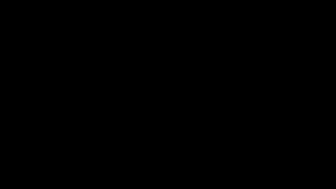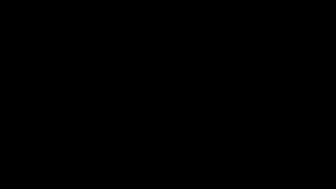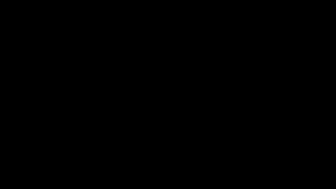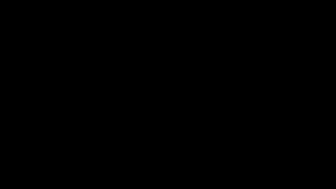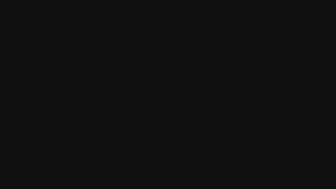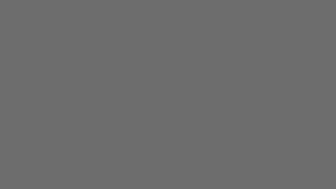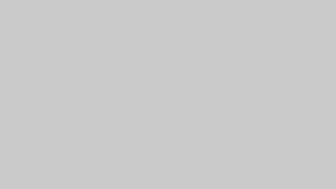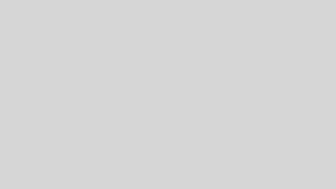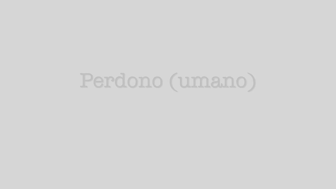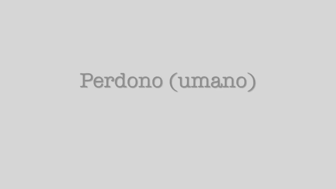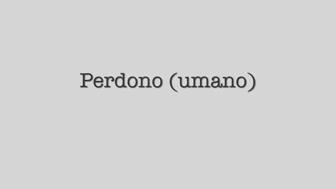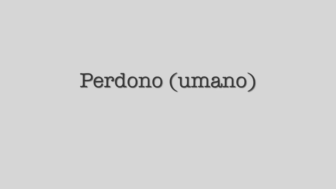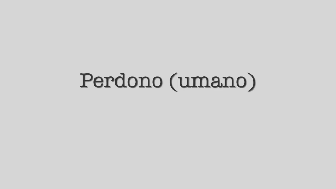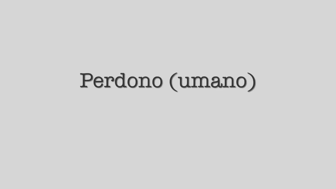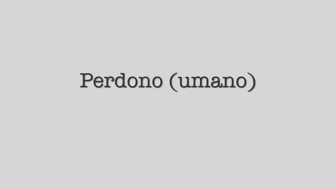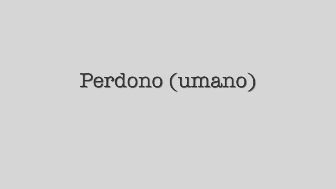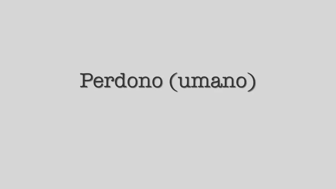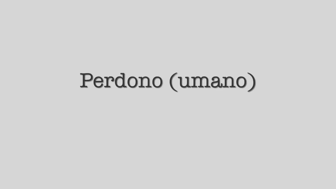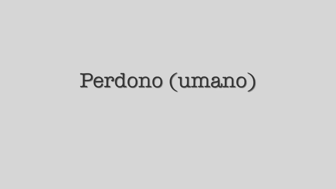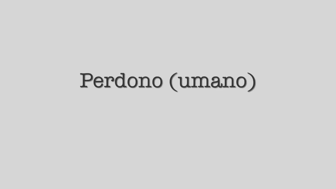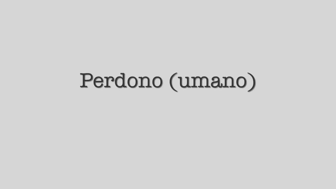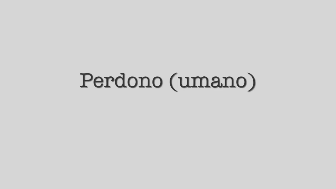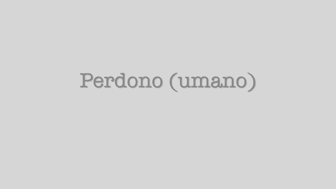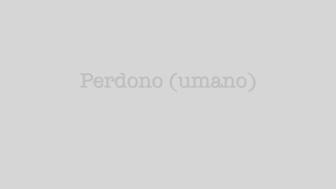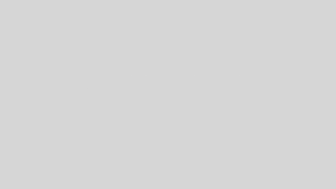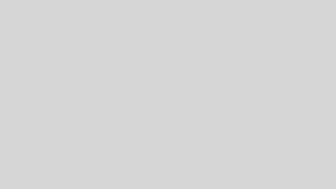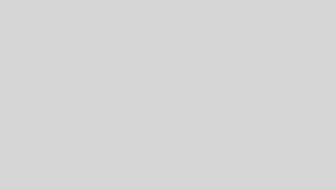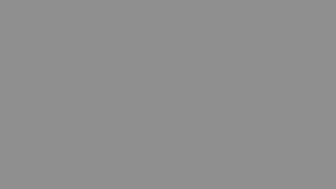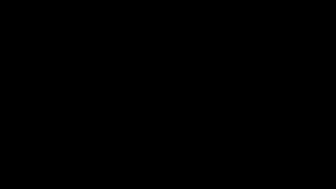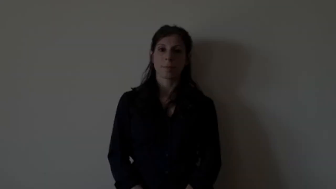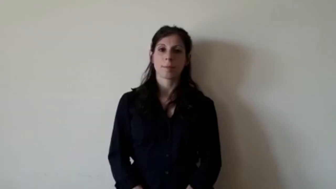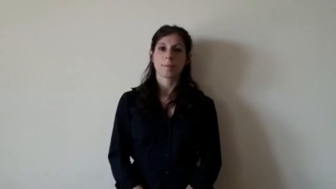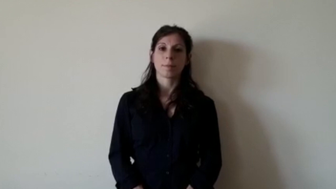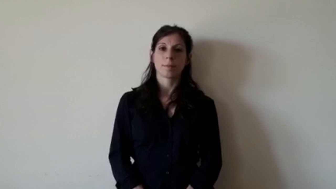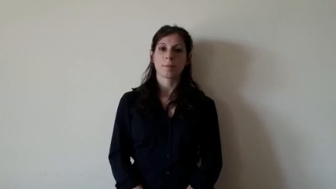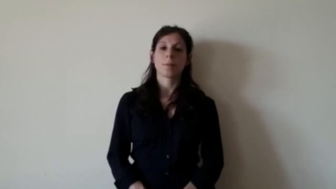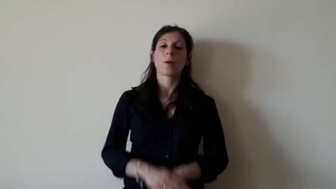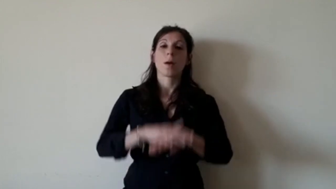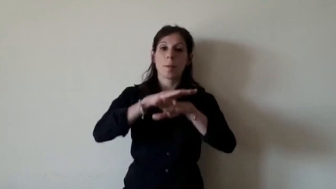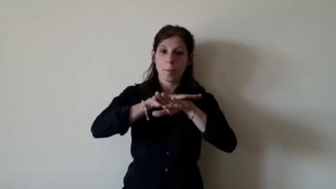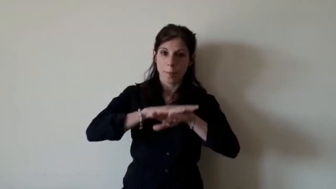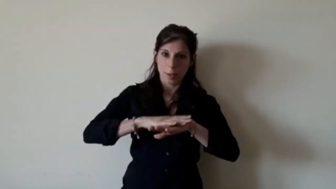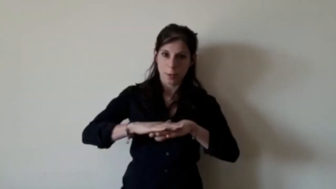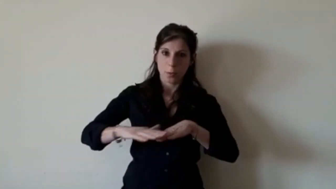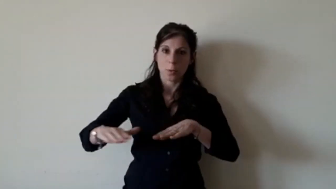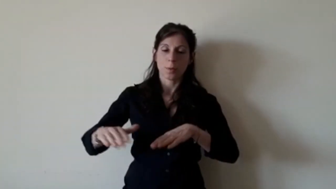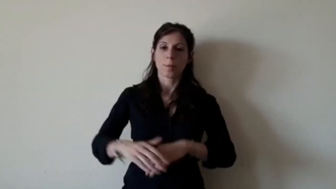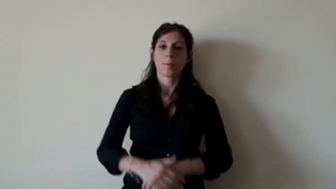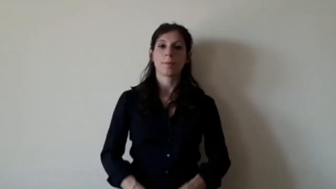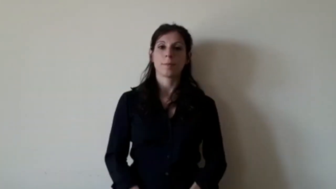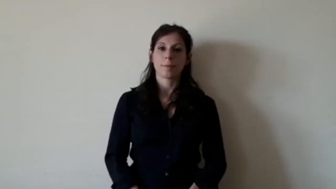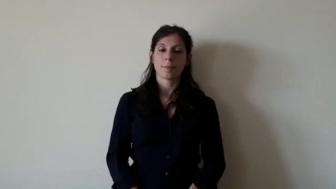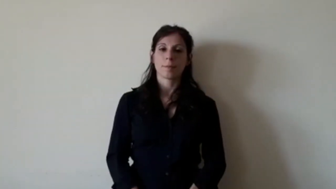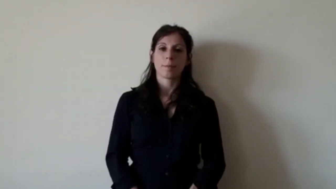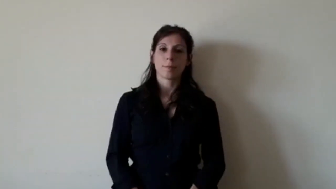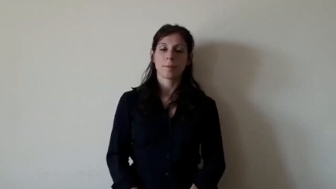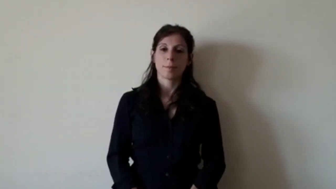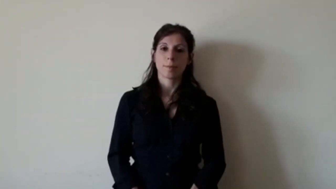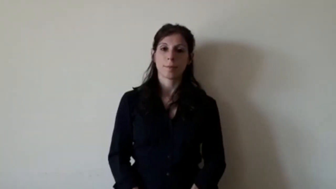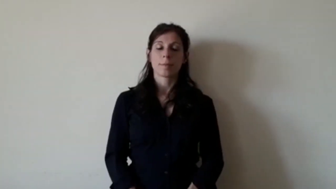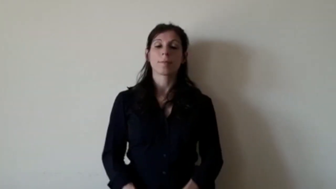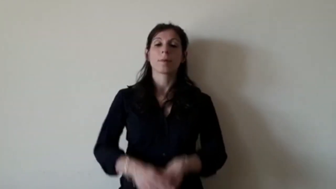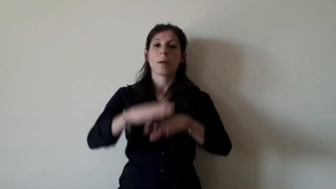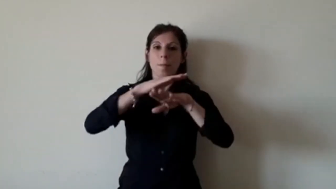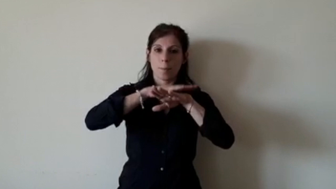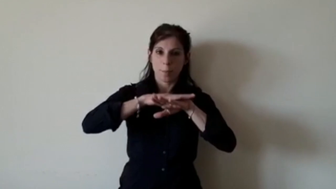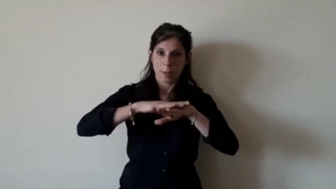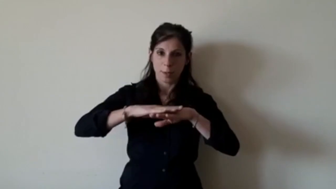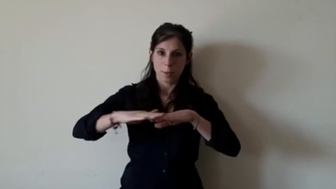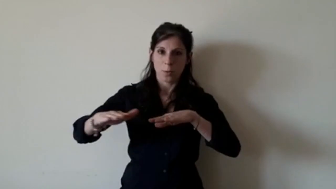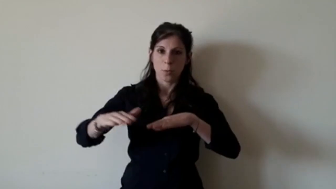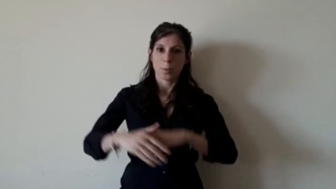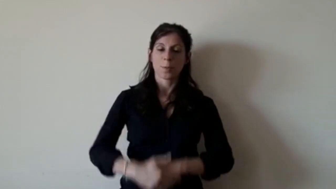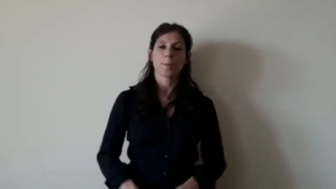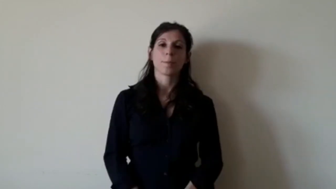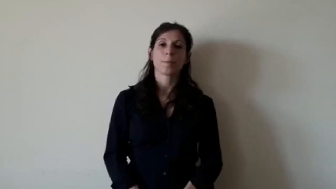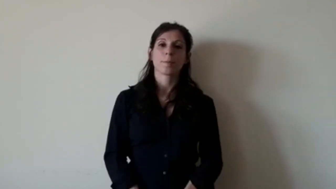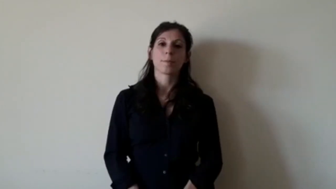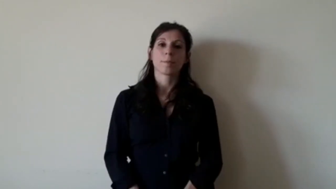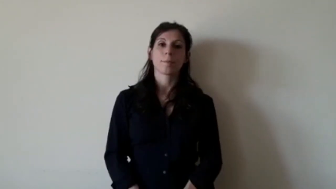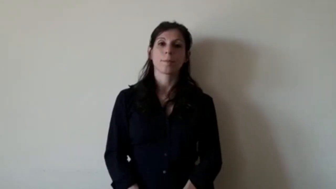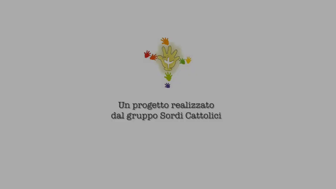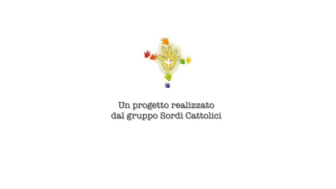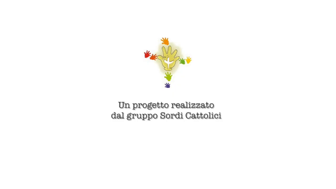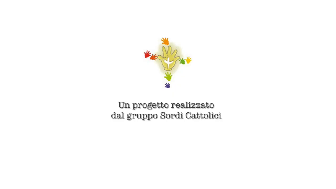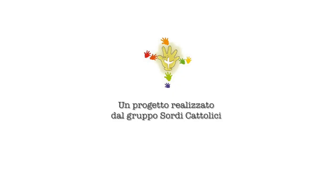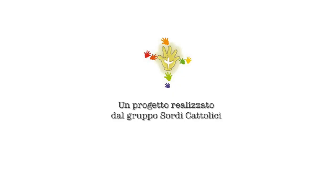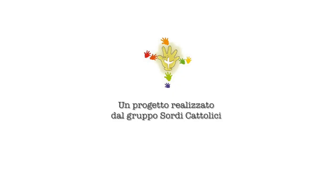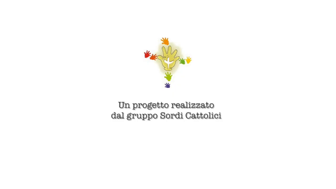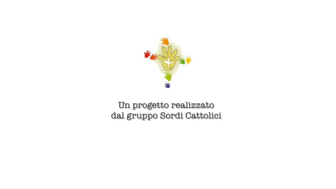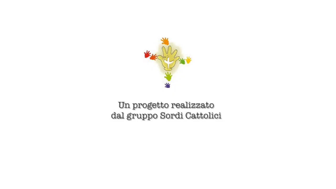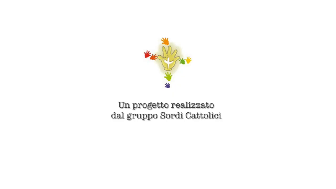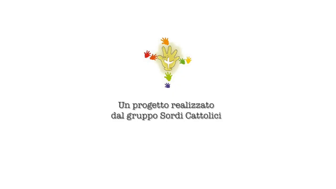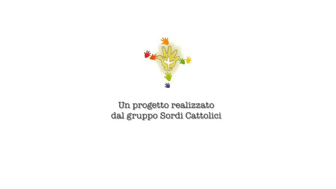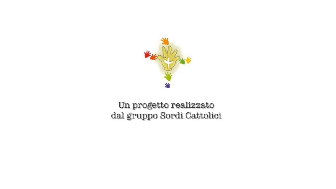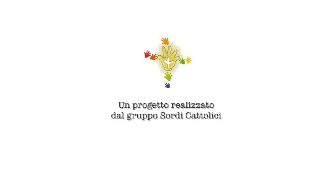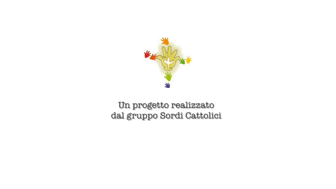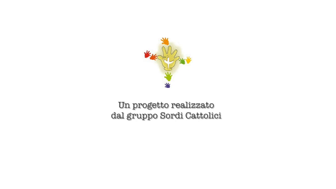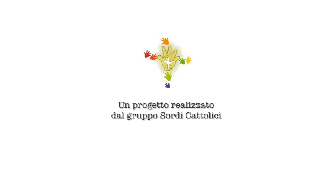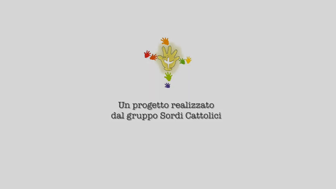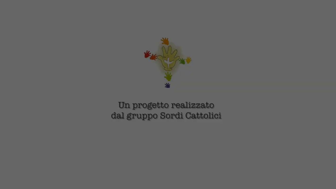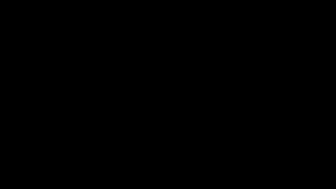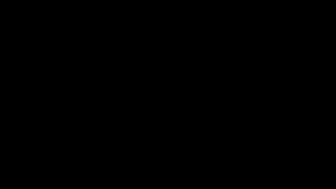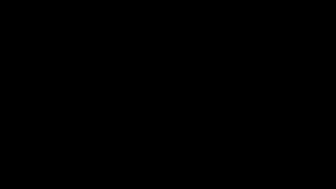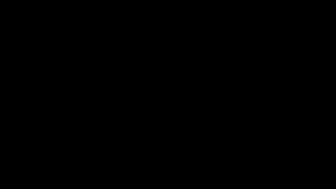Perdono (umano)